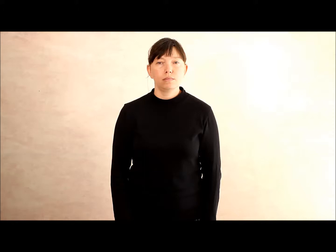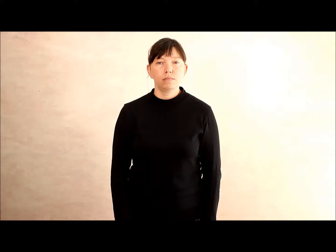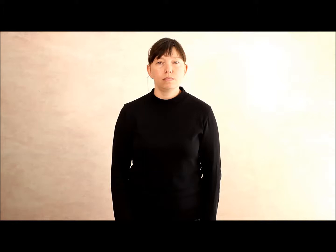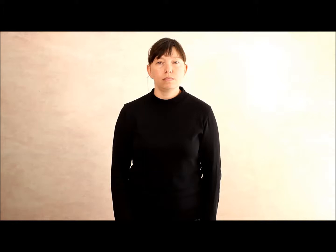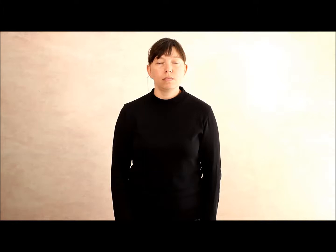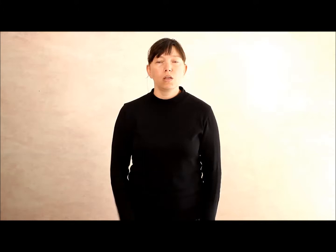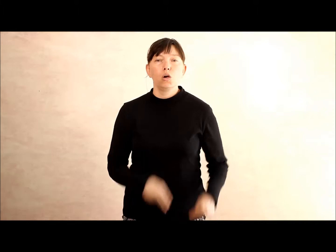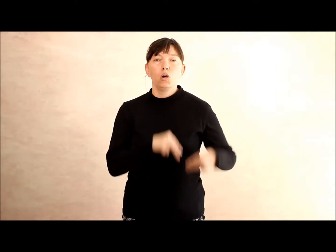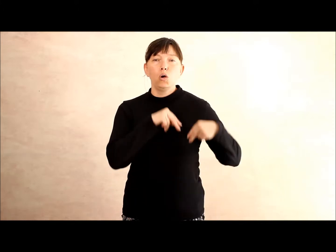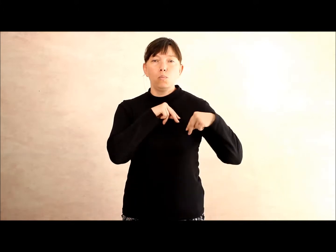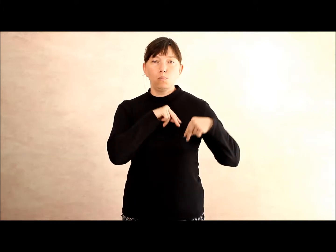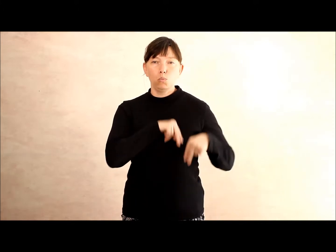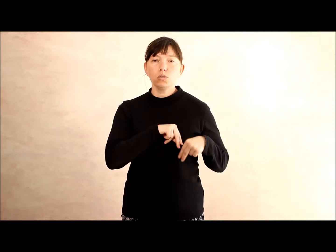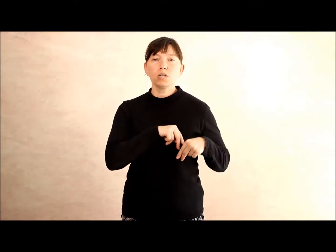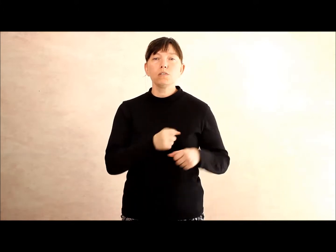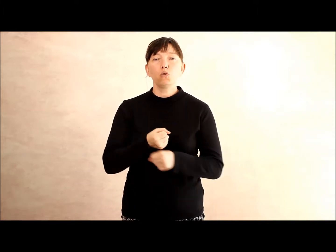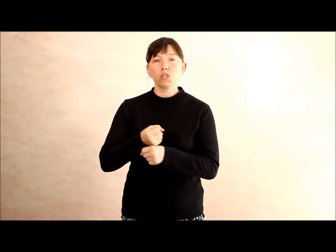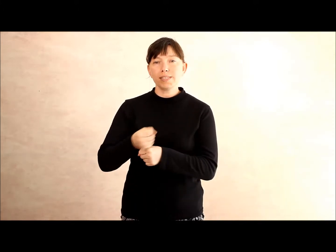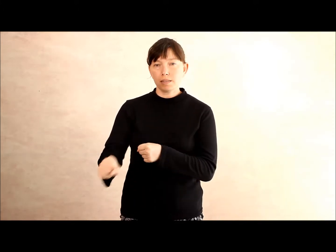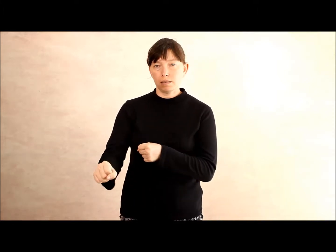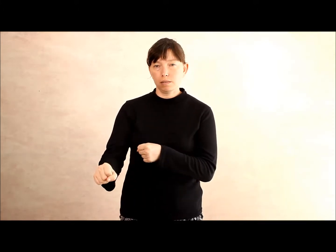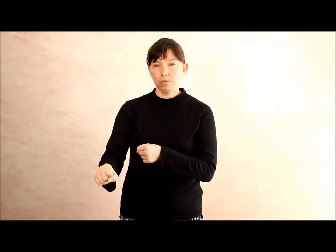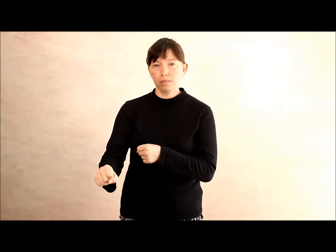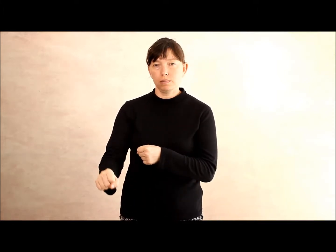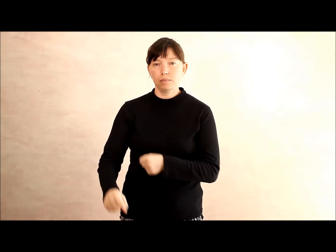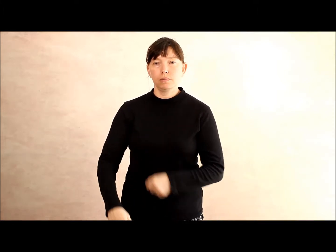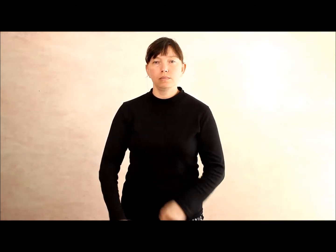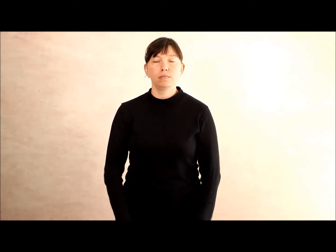Muncă forțată